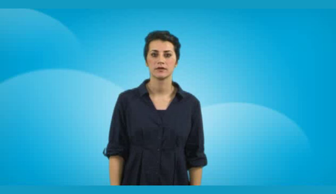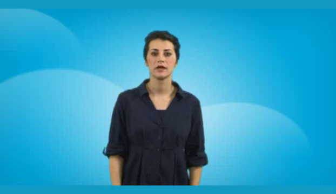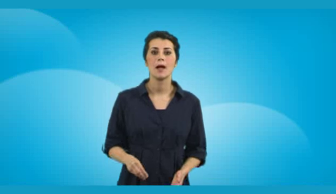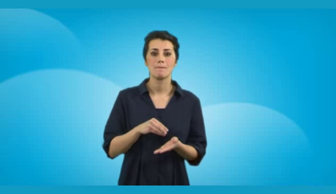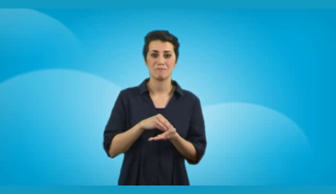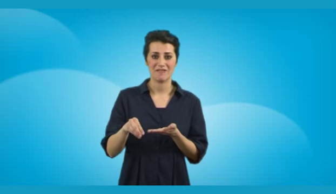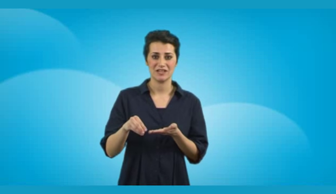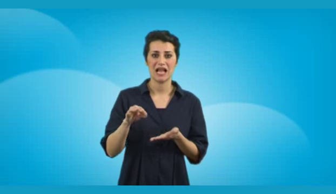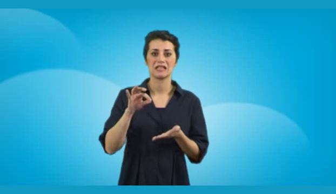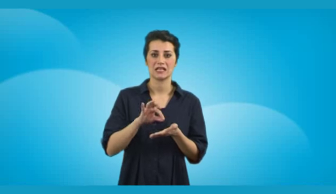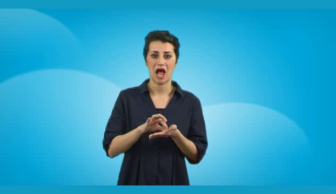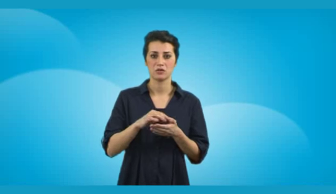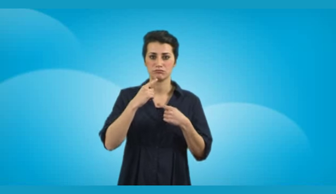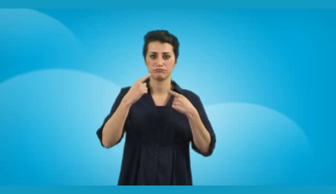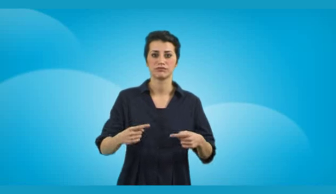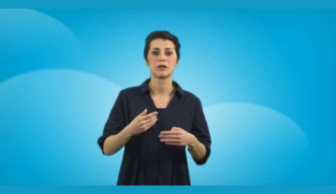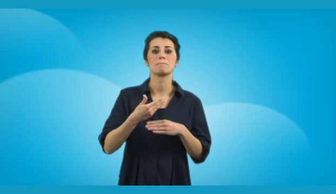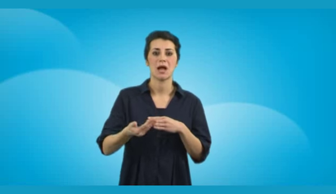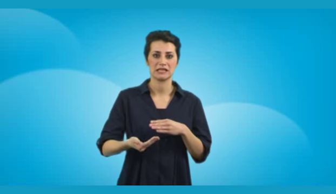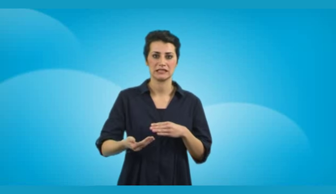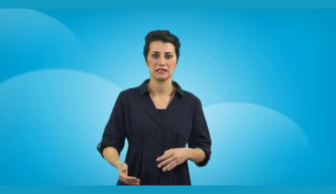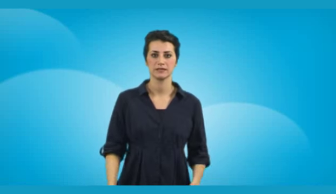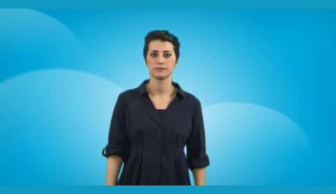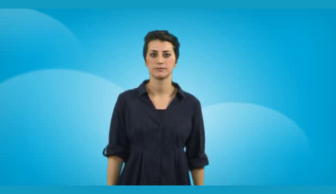Fizetési határidő